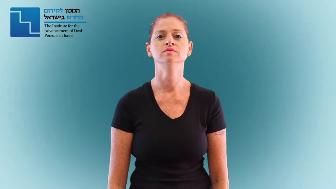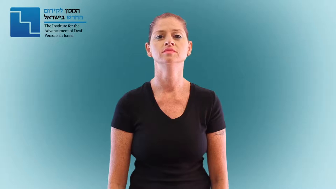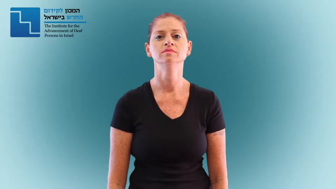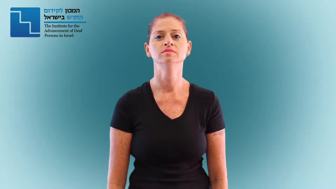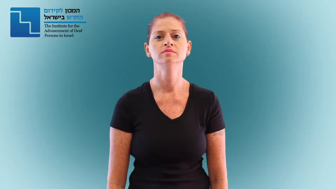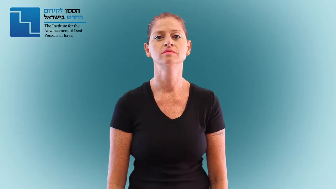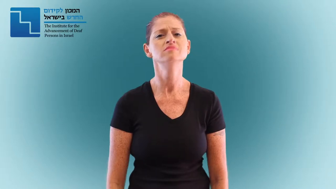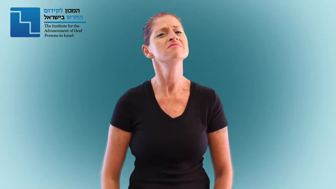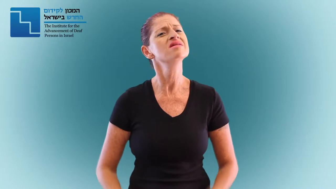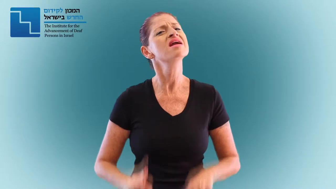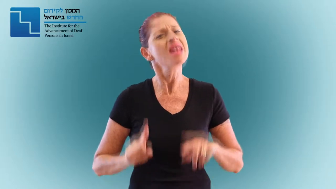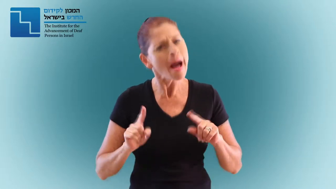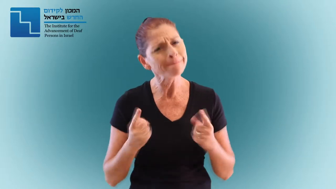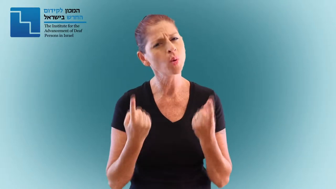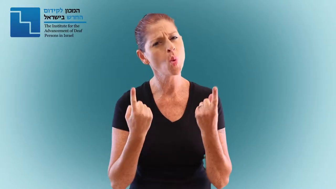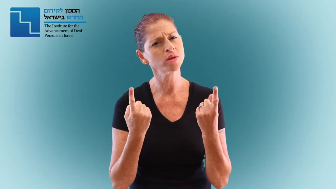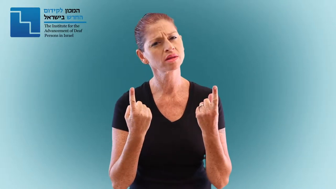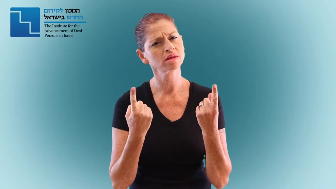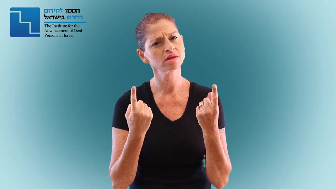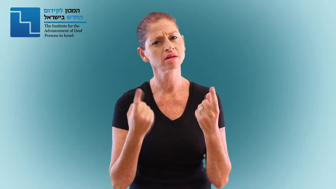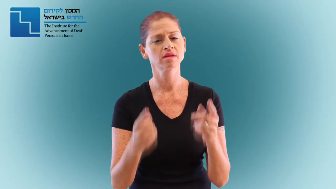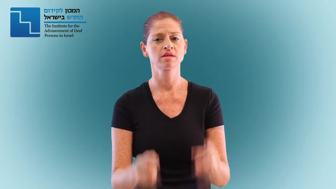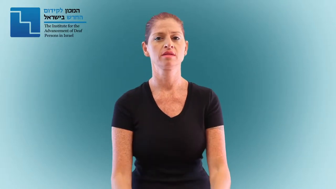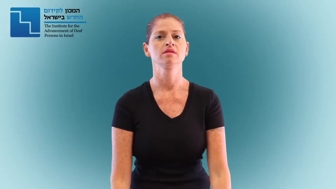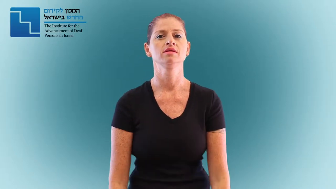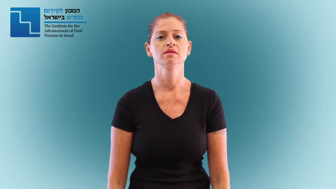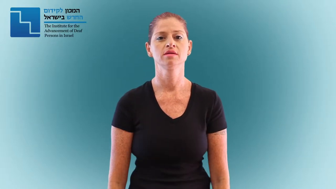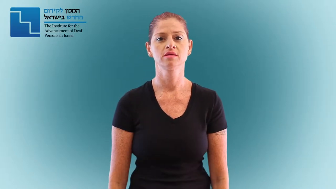למרות